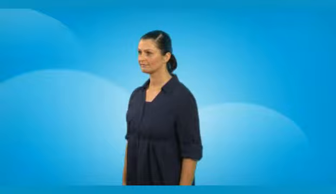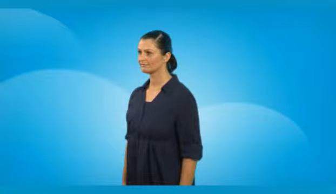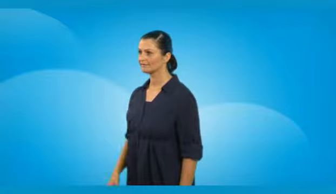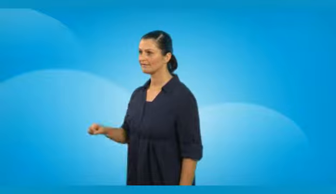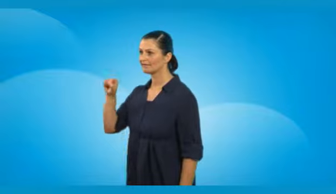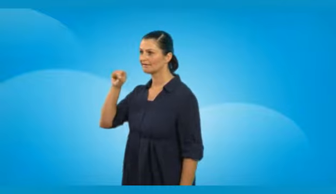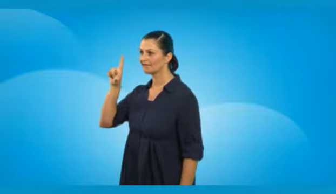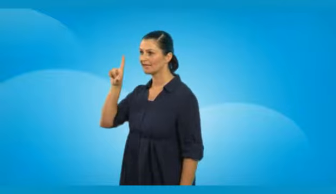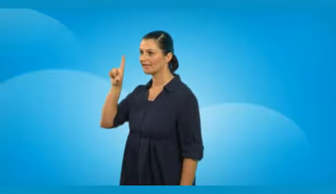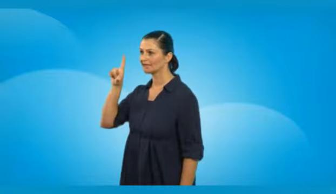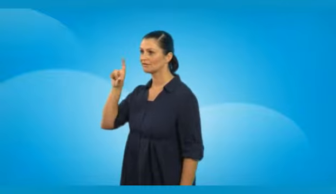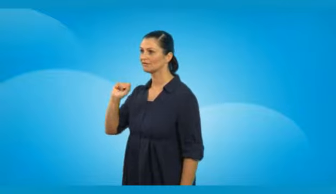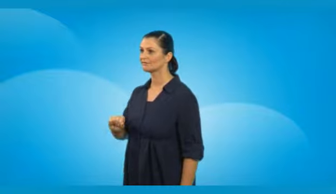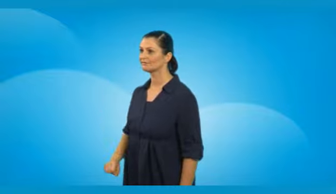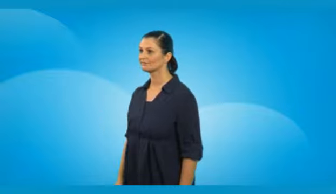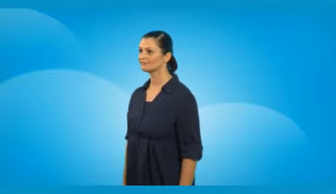12